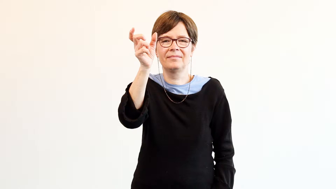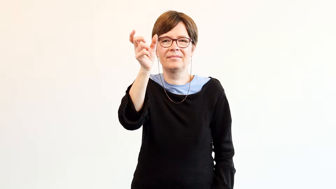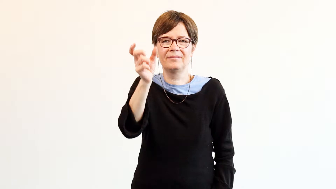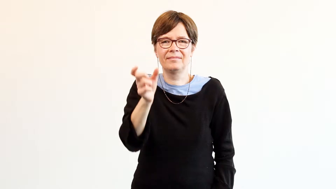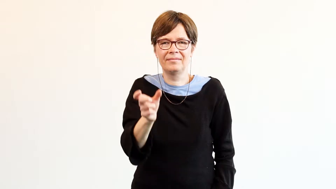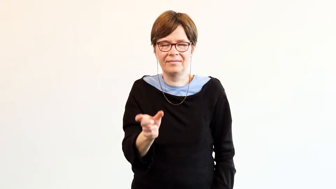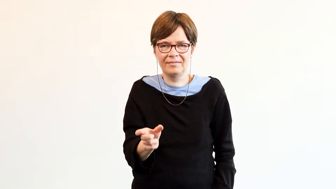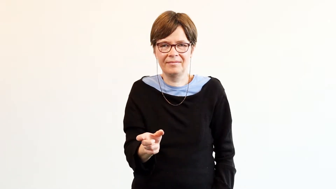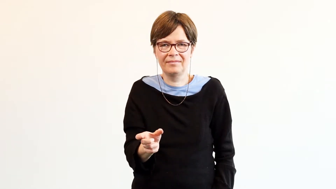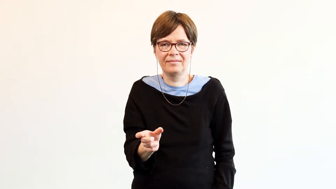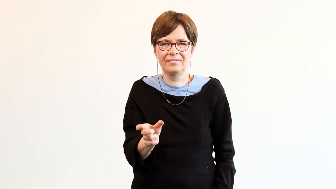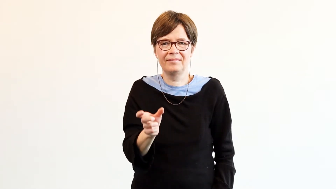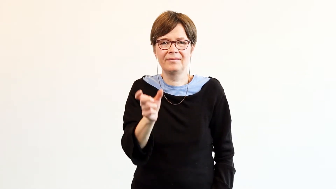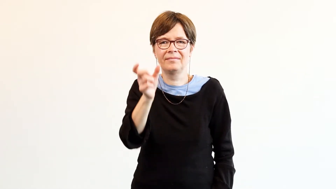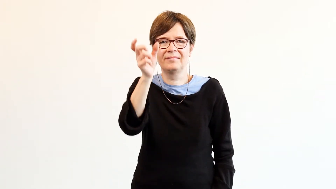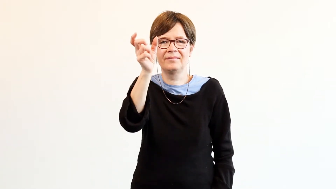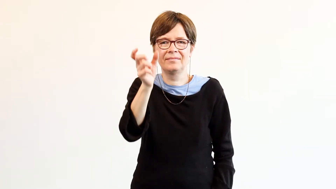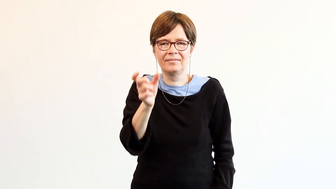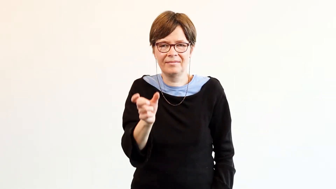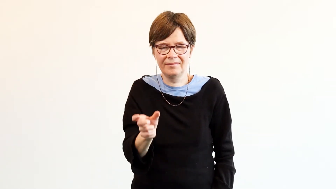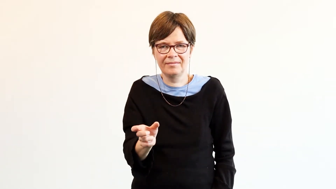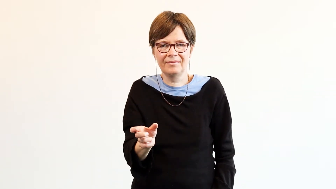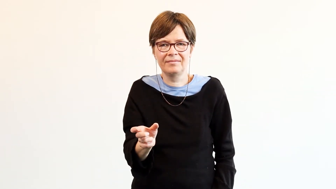Person